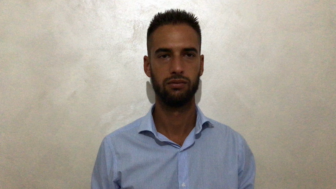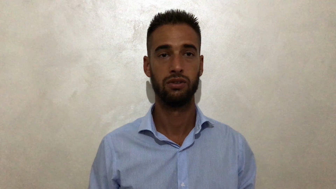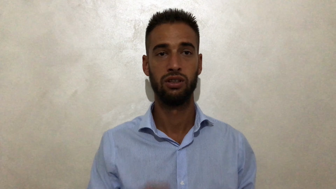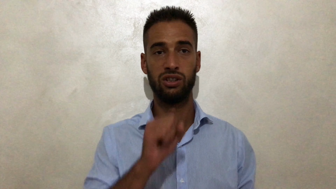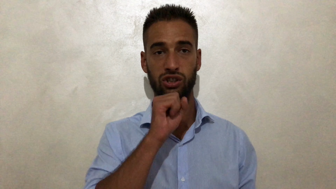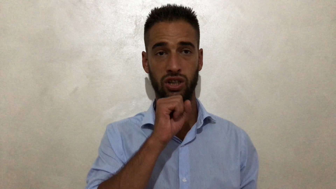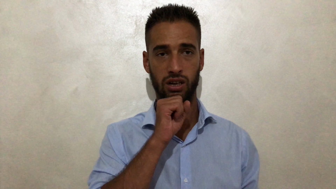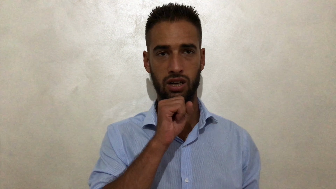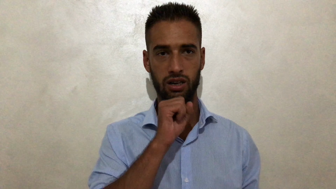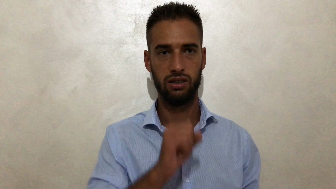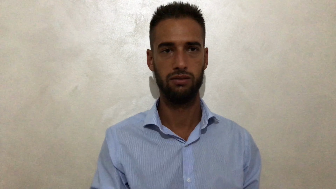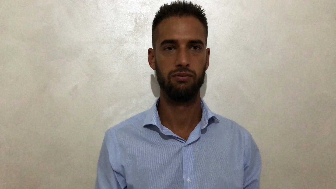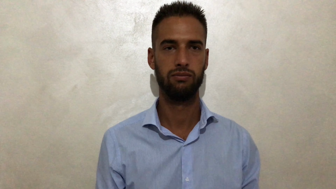Sciacca